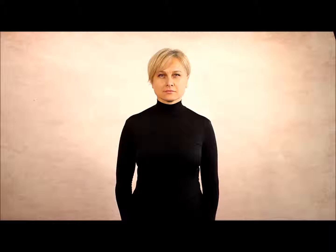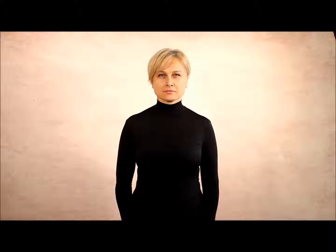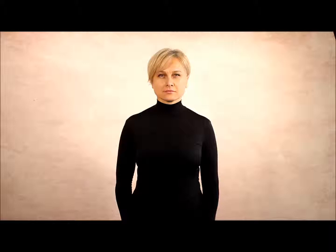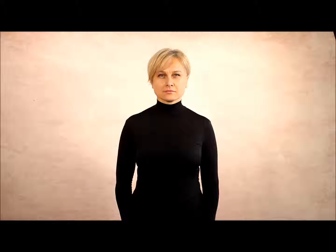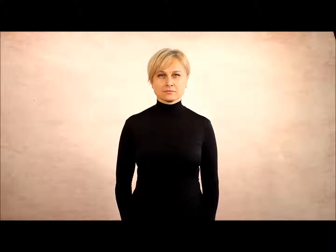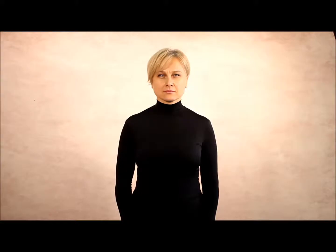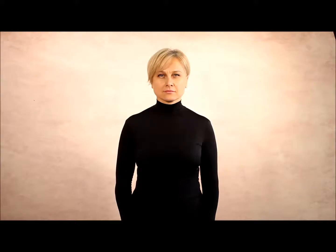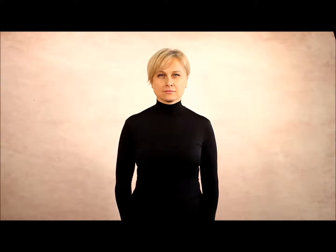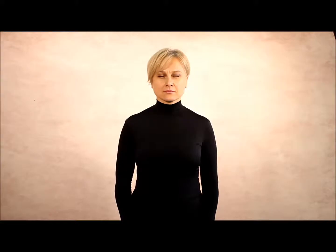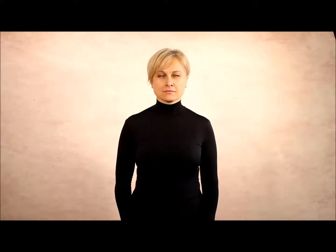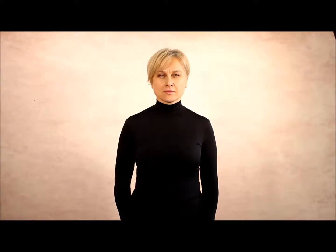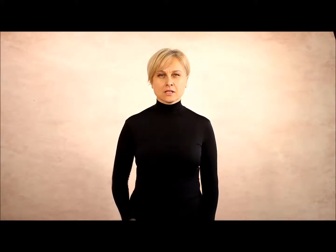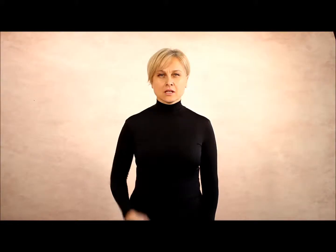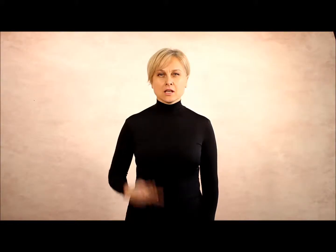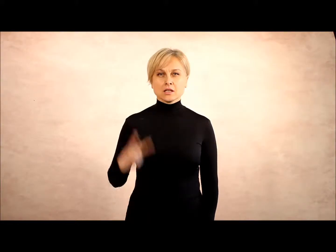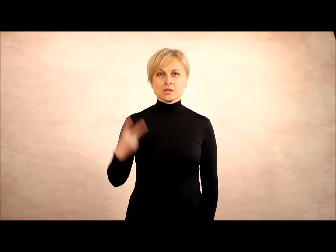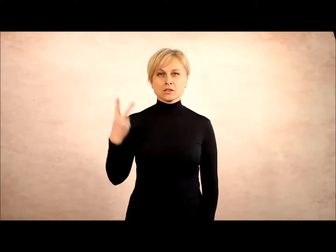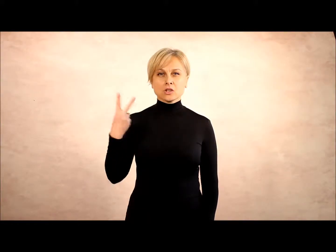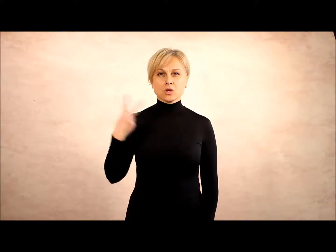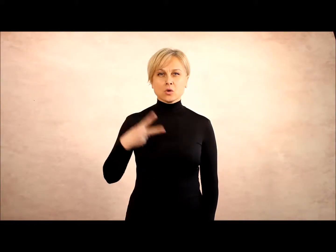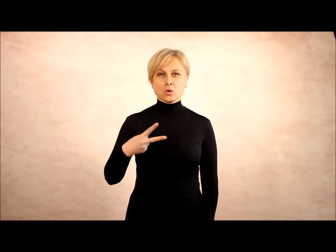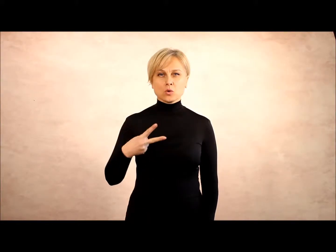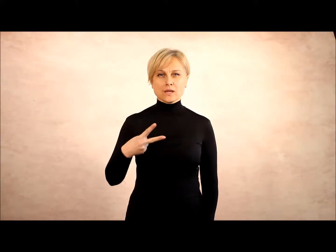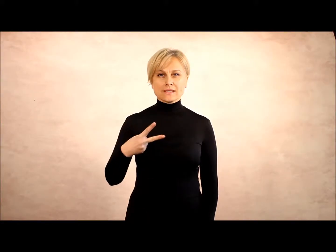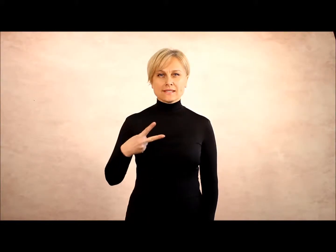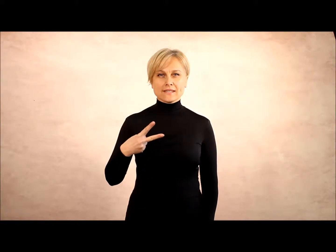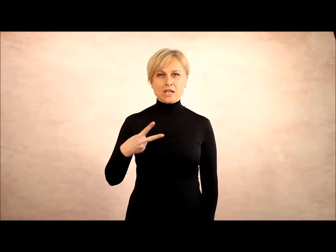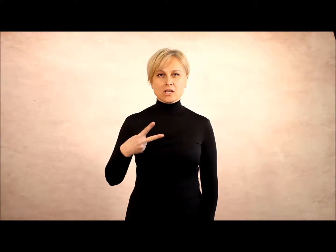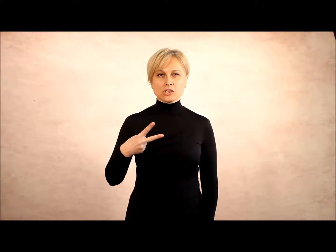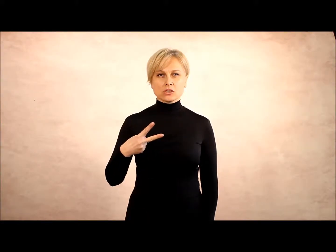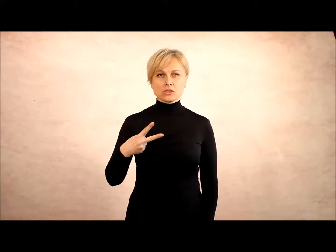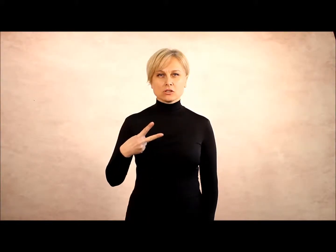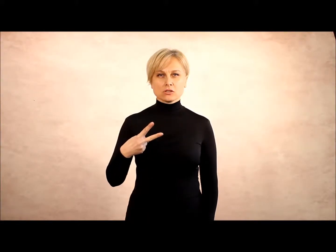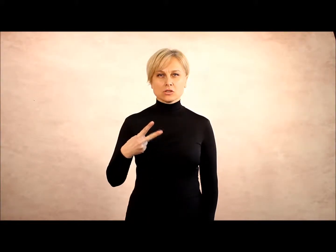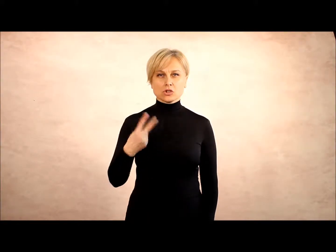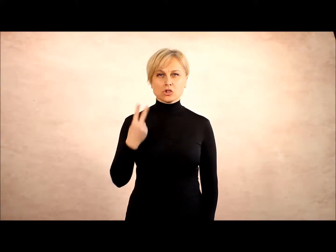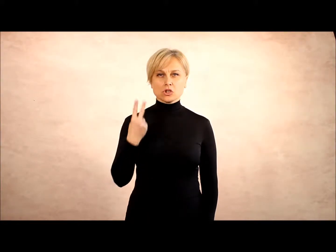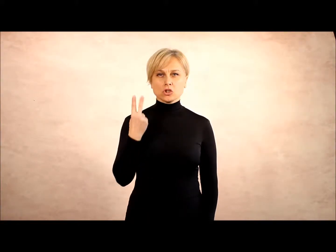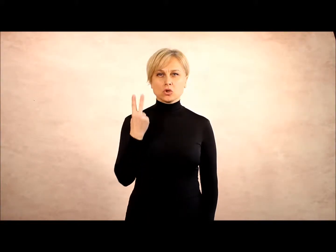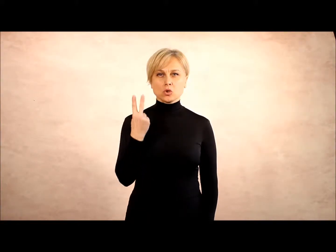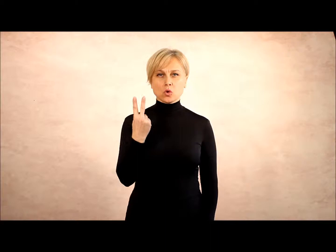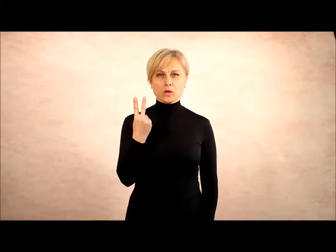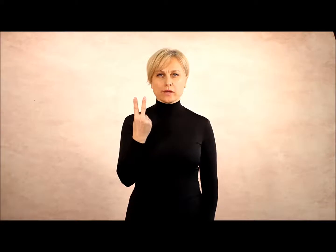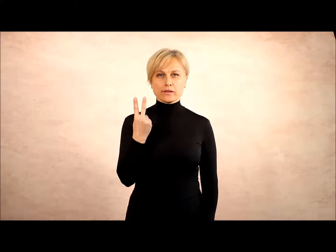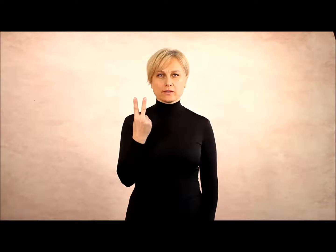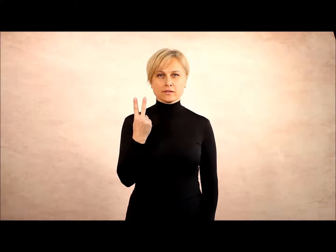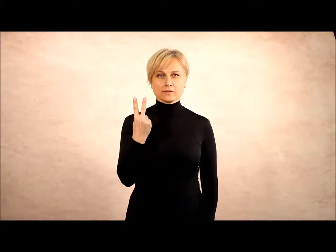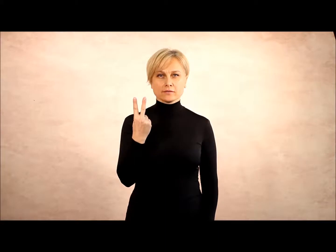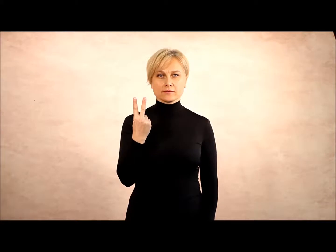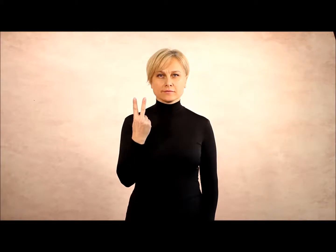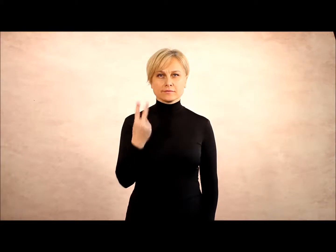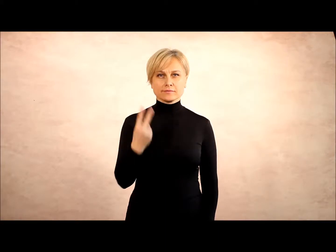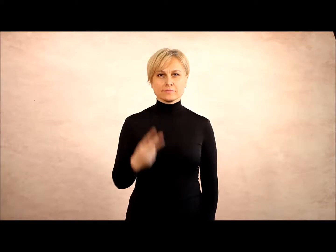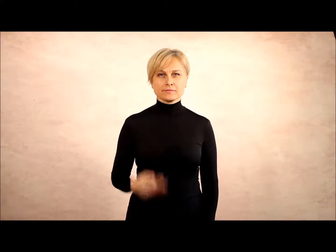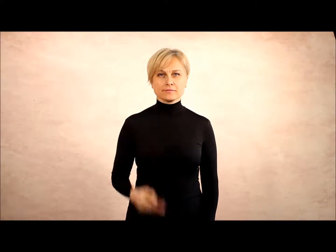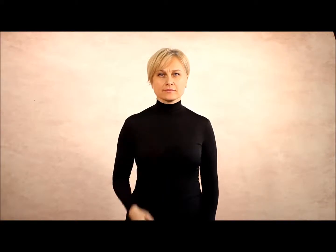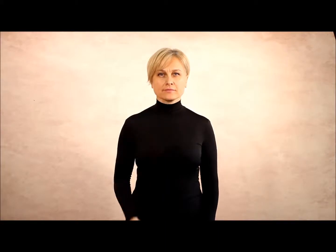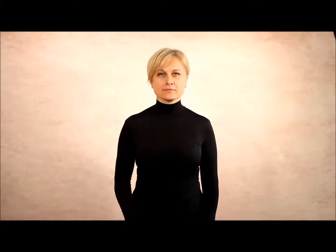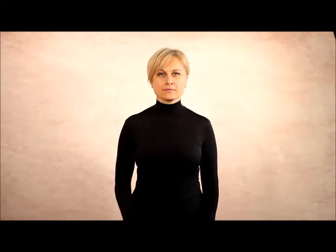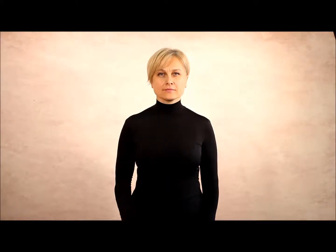22